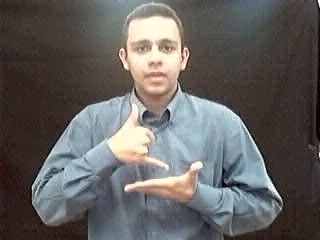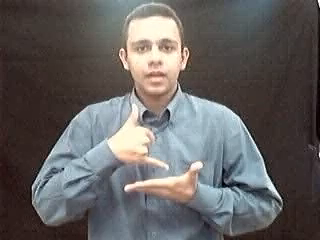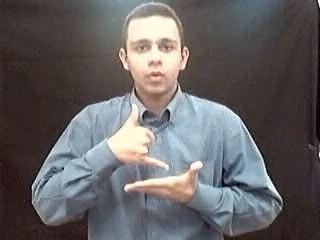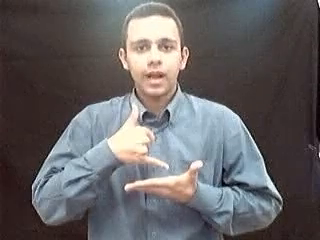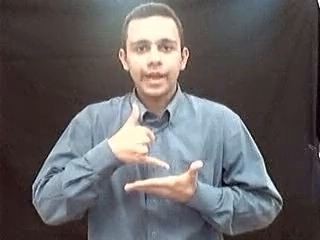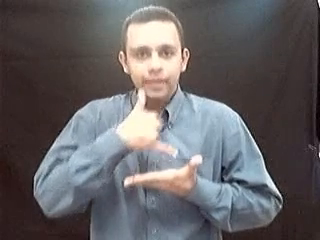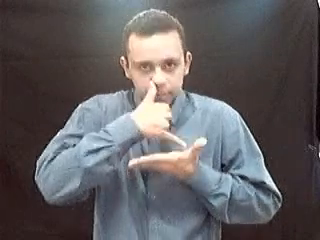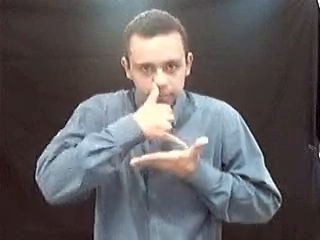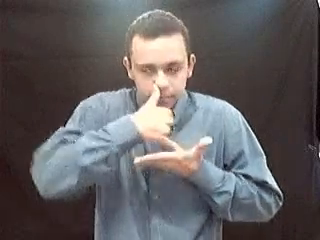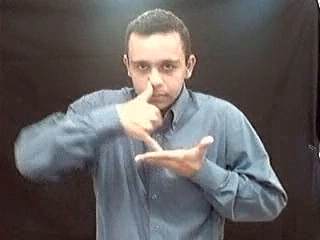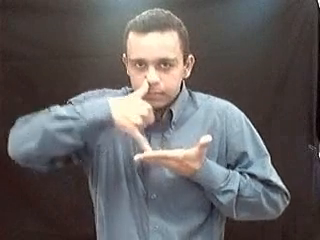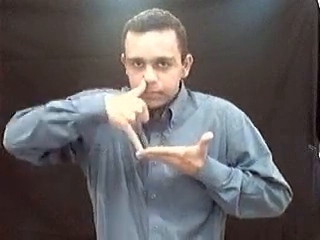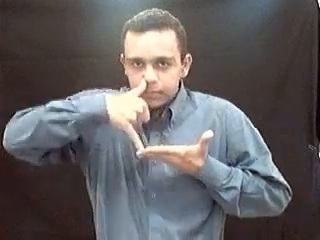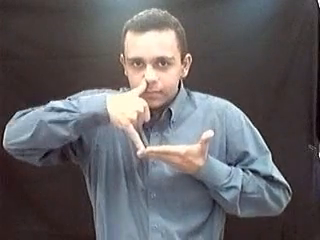cocaina